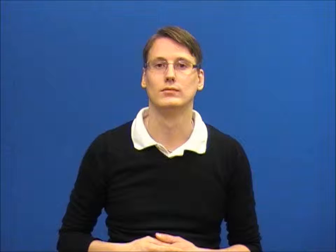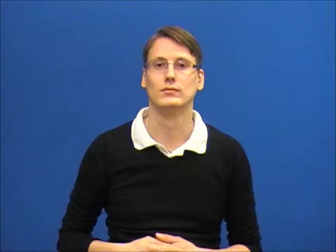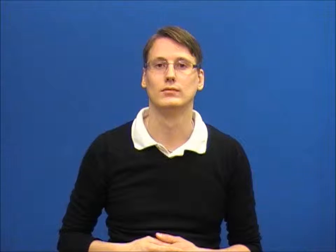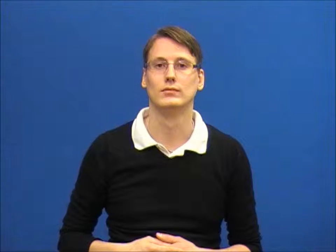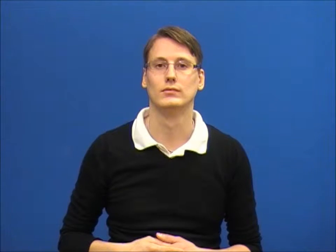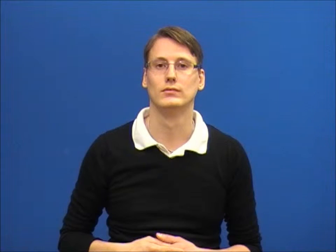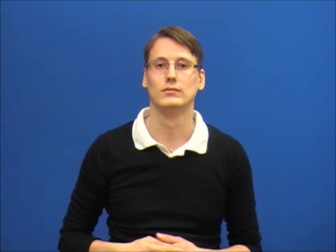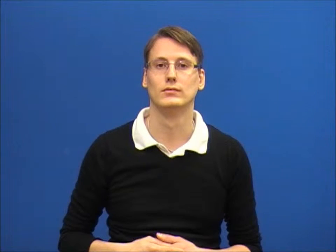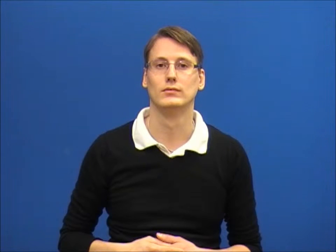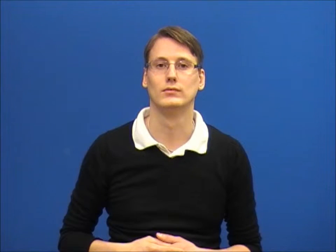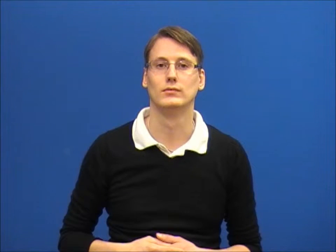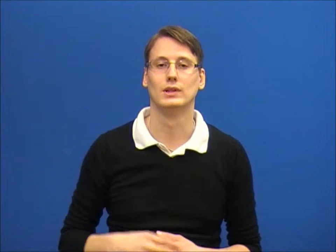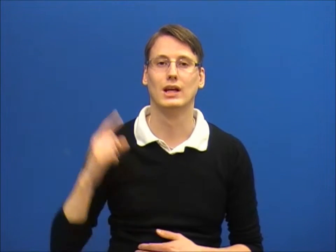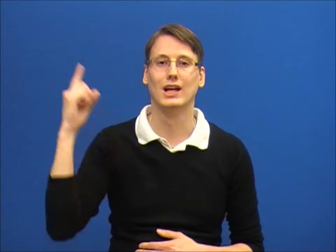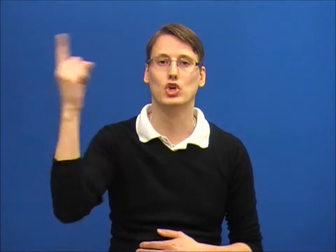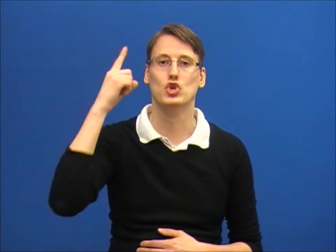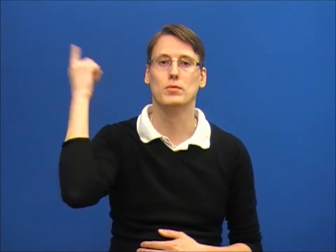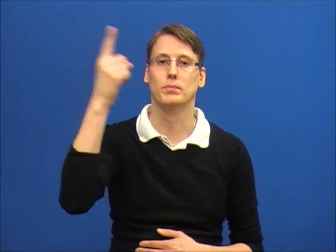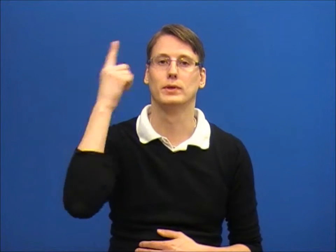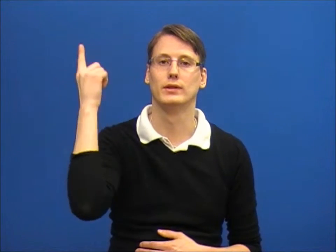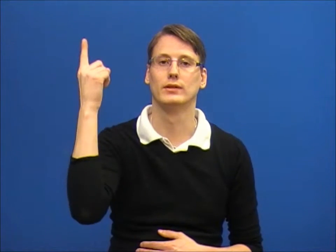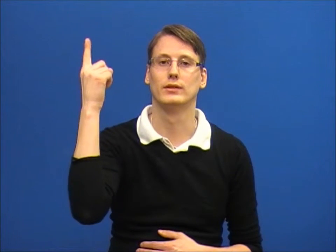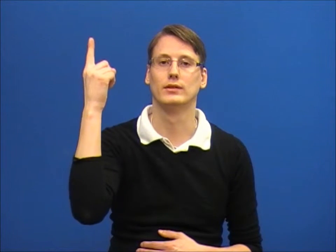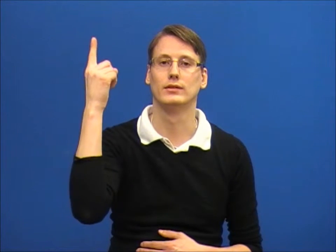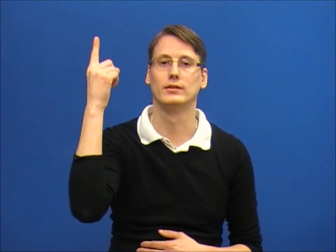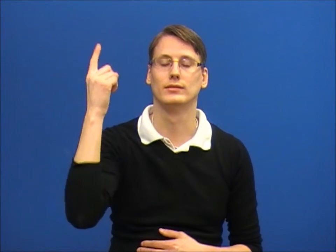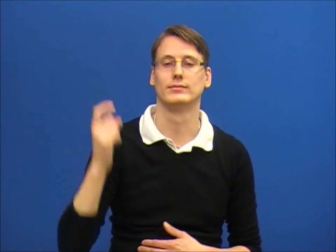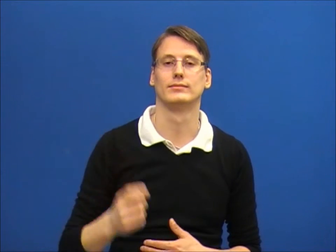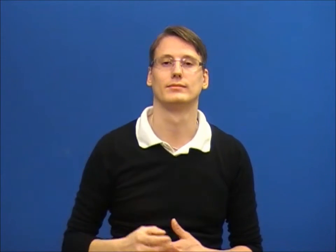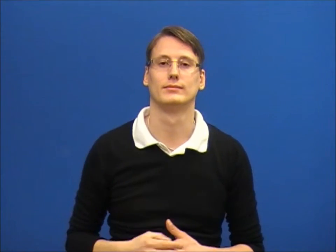HELIKOPTER